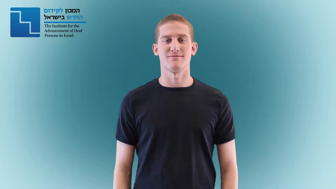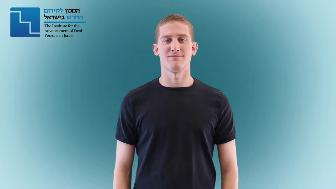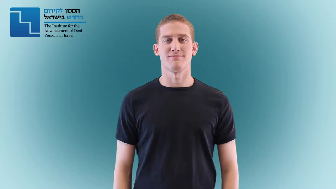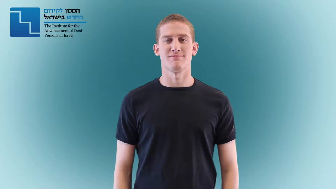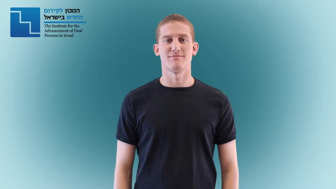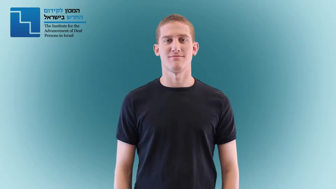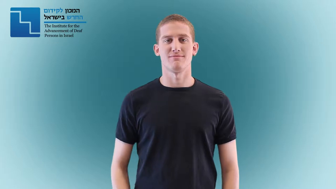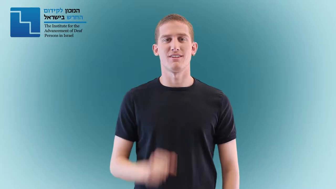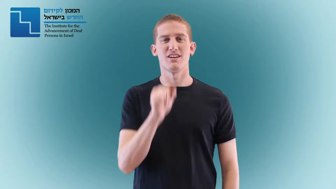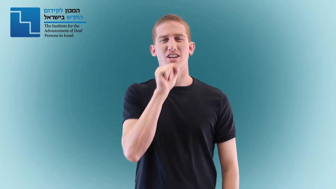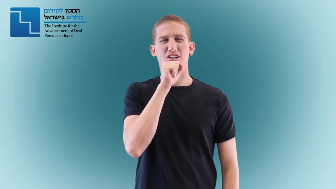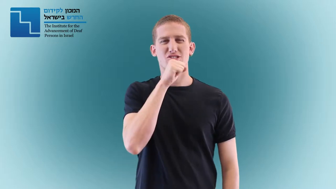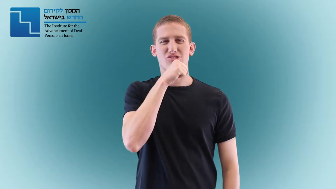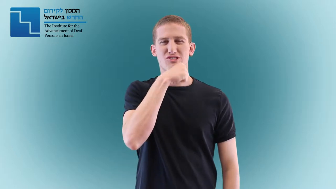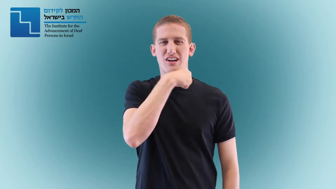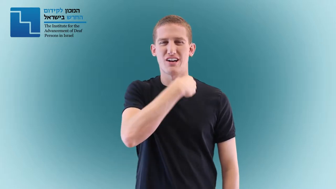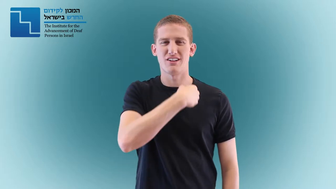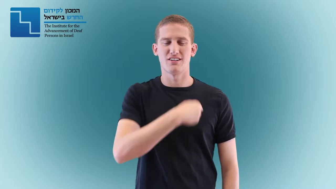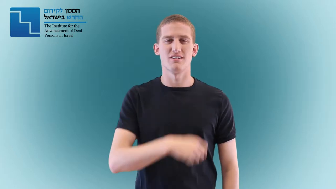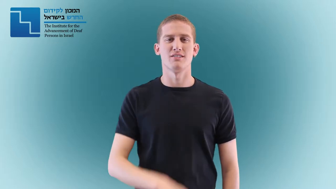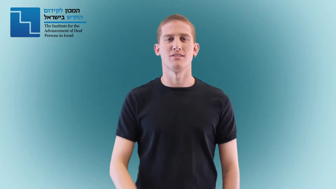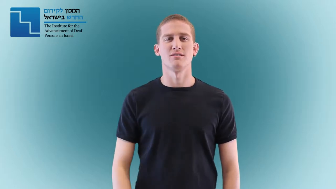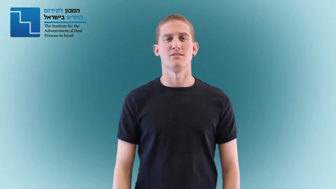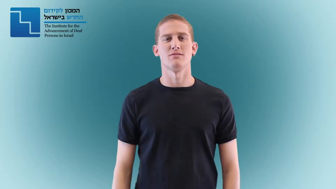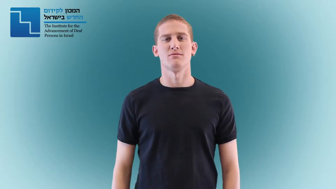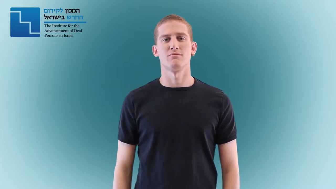ישן